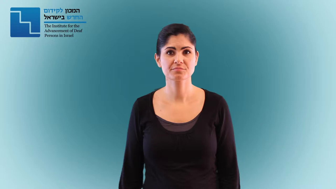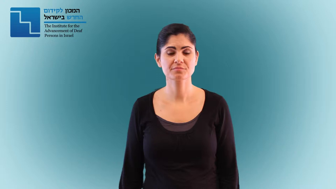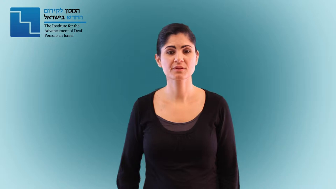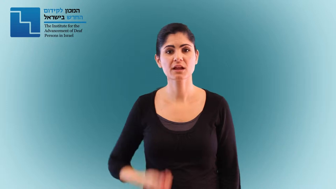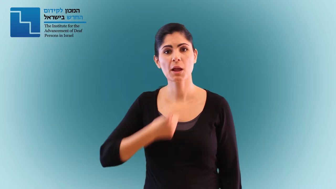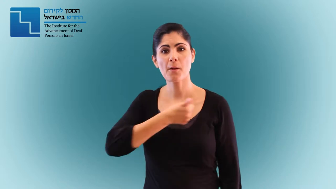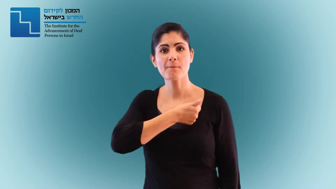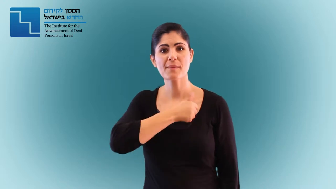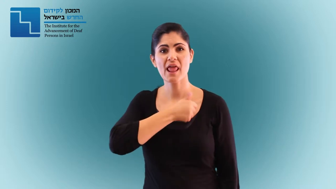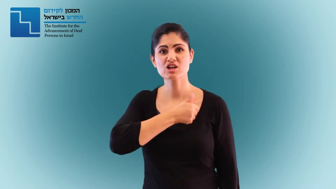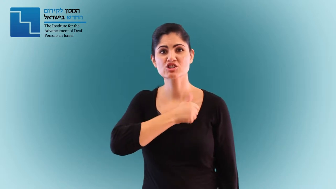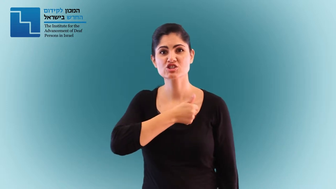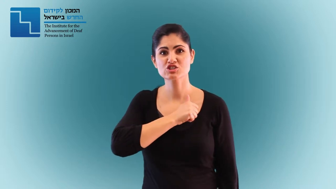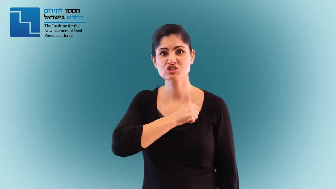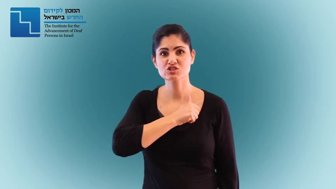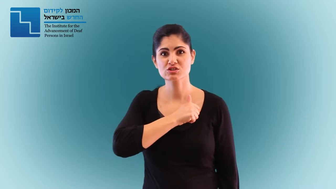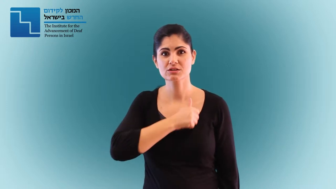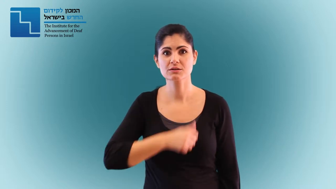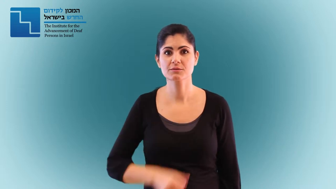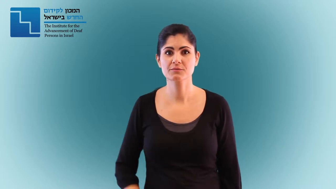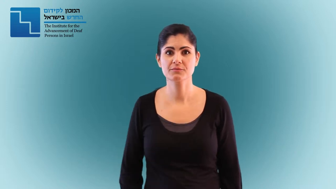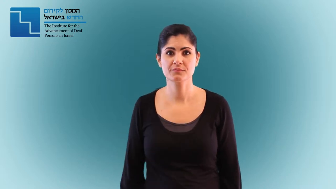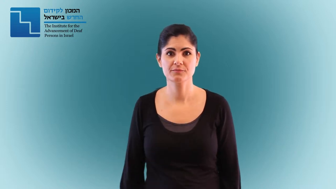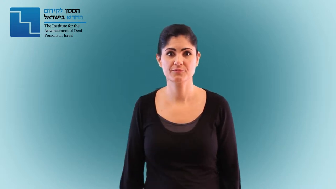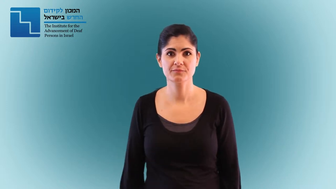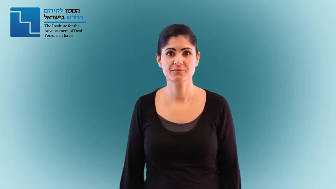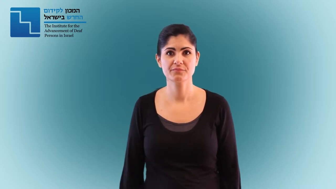בלש